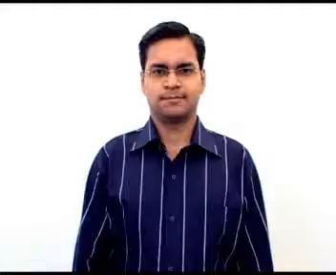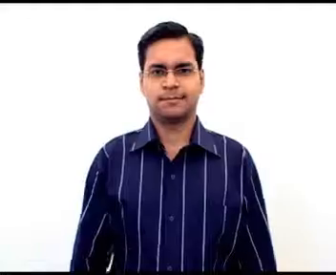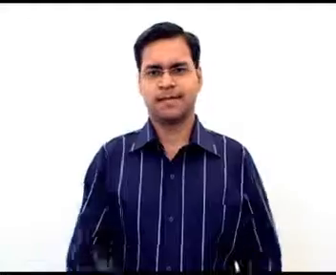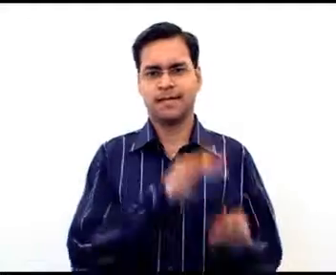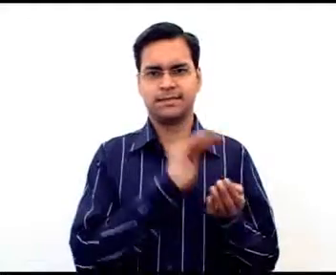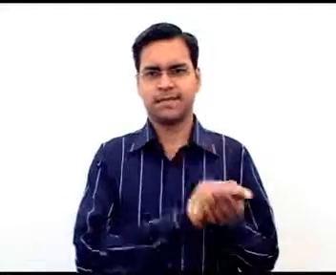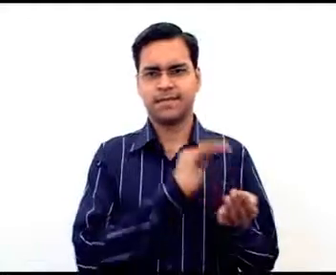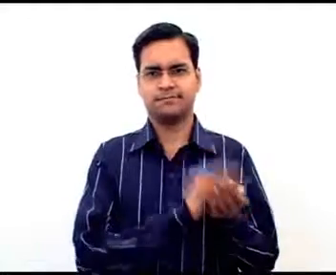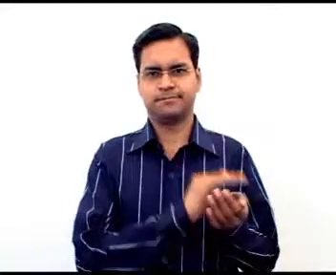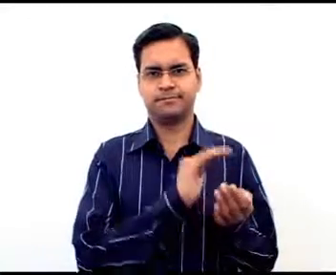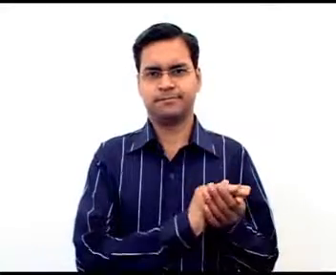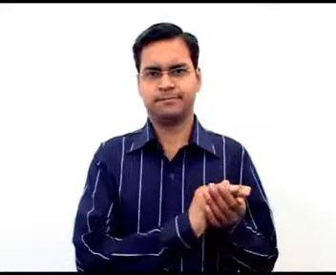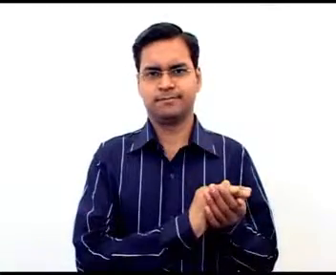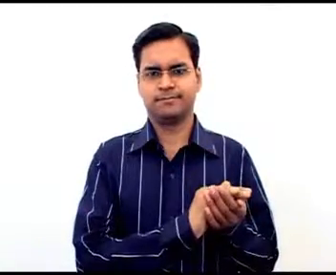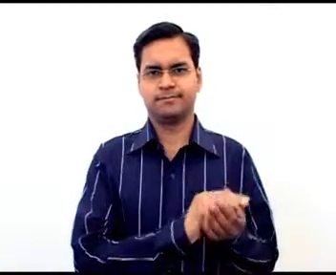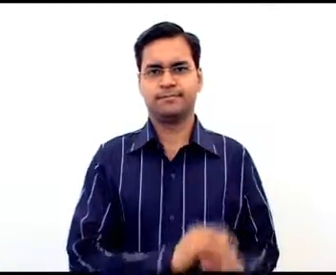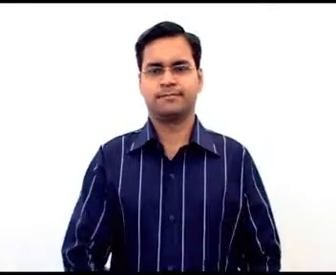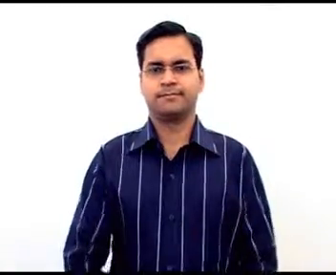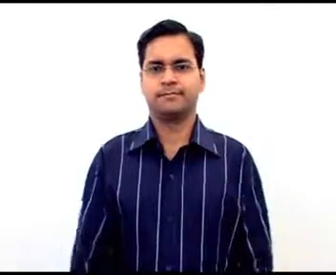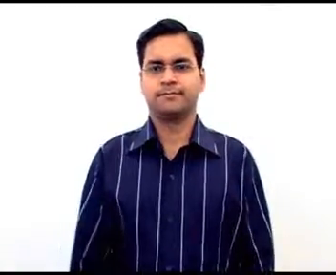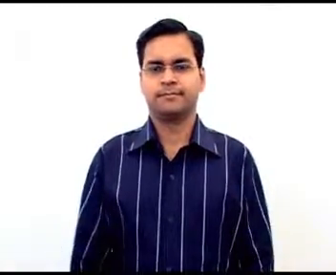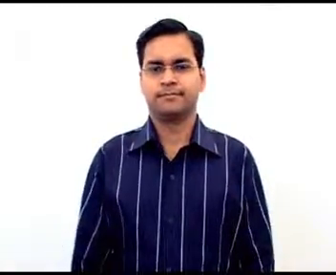ਰੱਖਣਾ